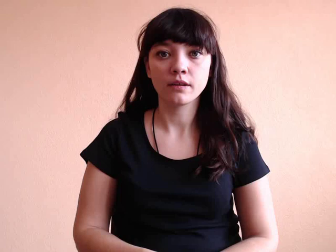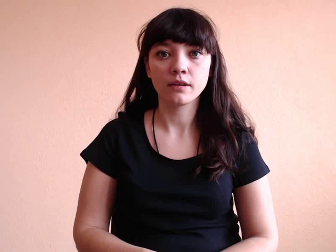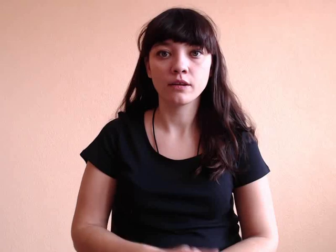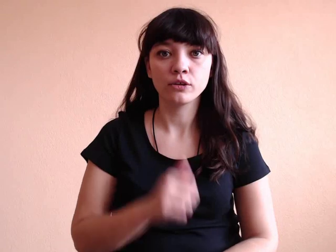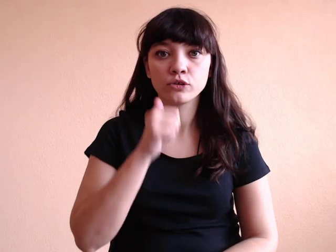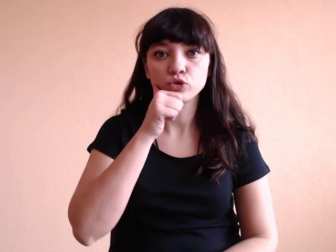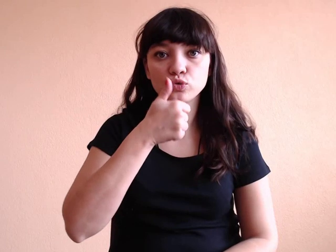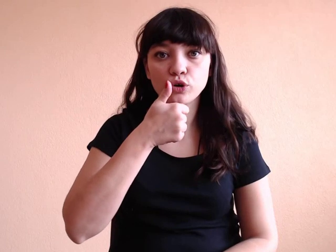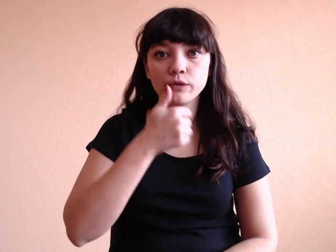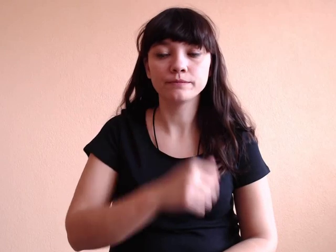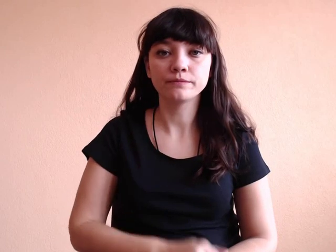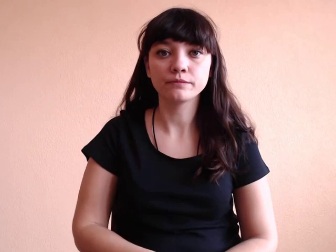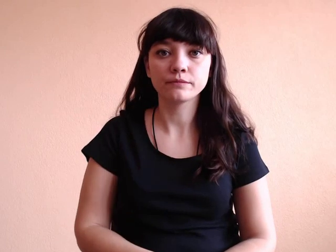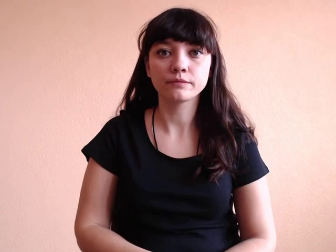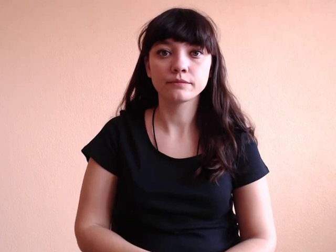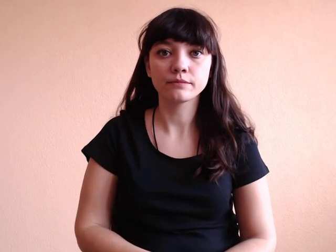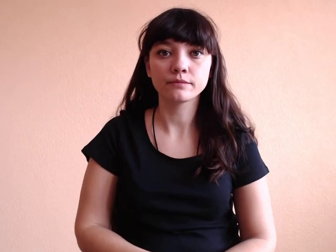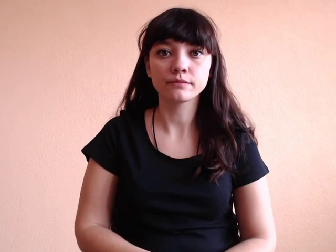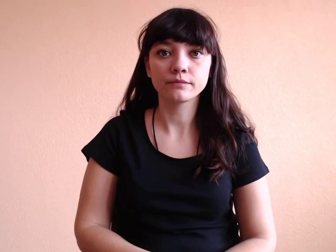JUTRO